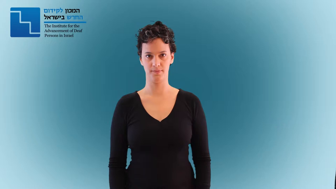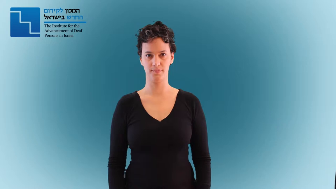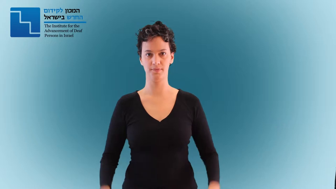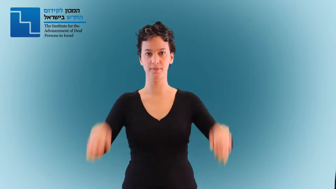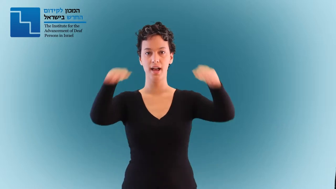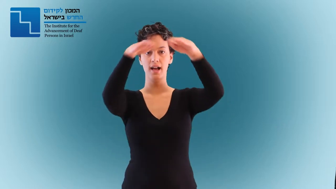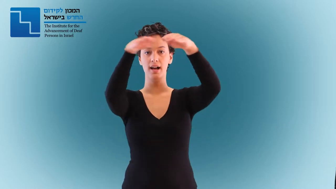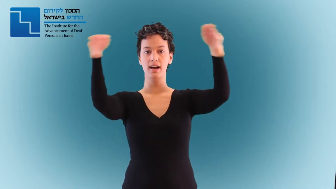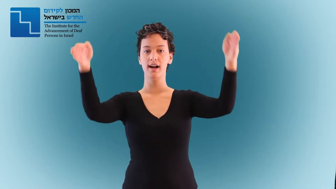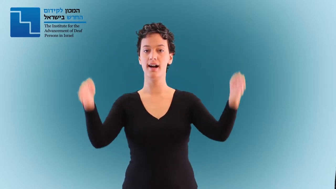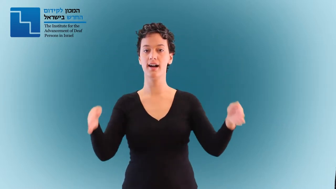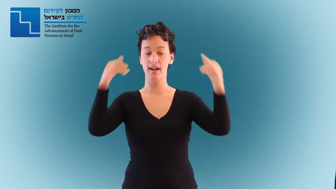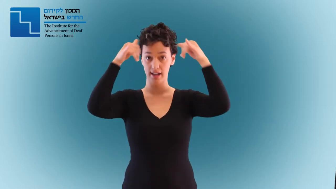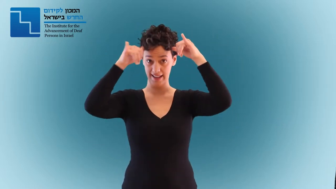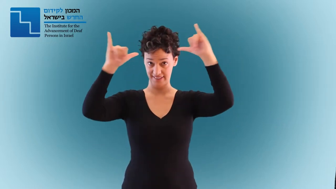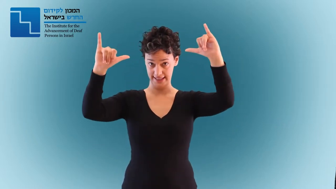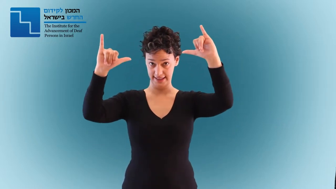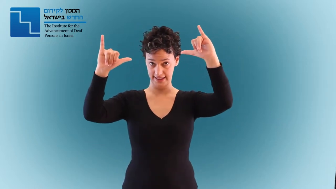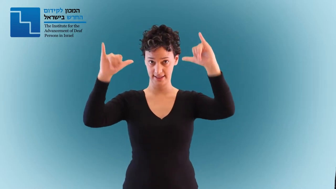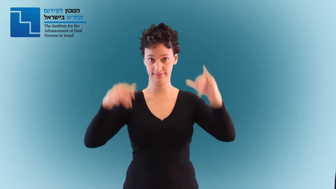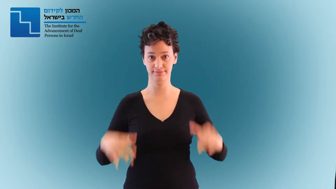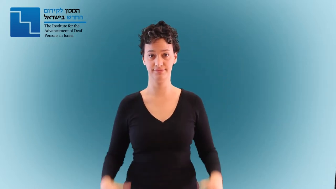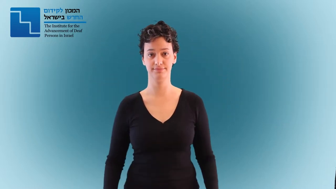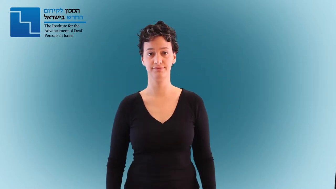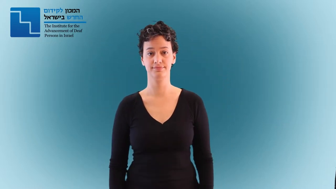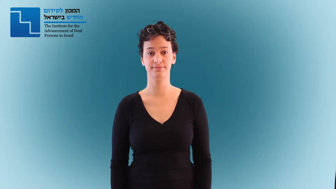רפת